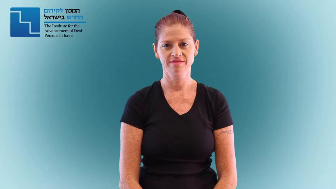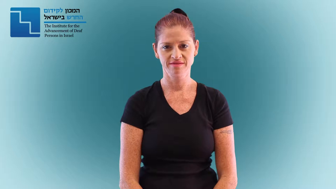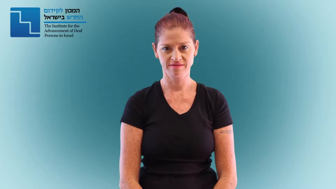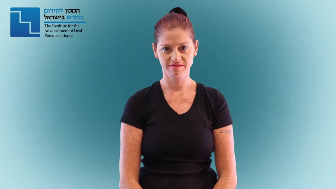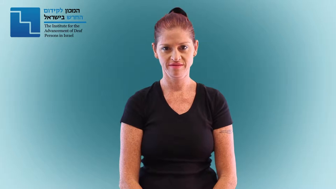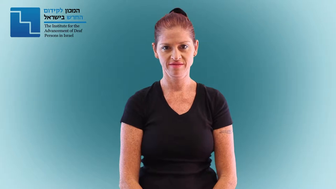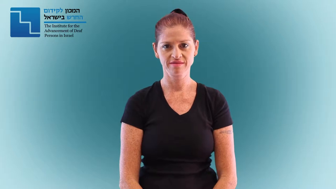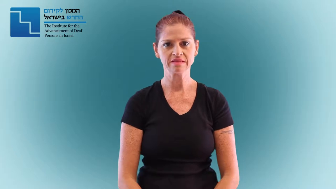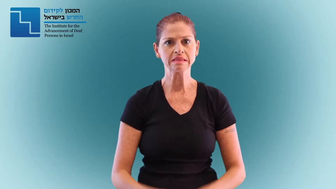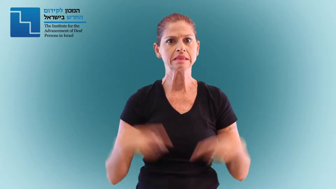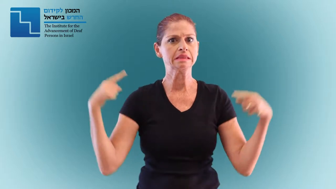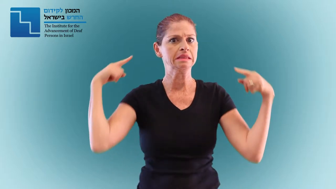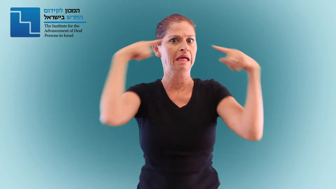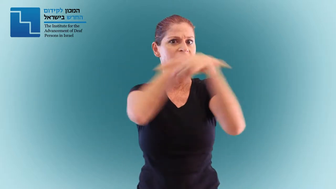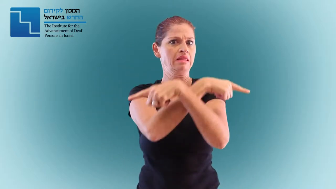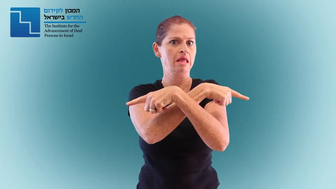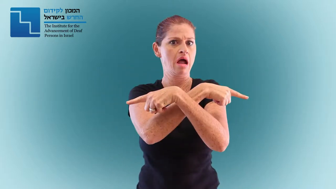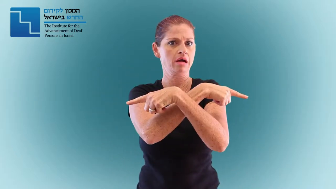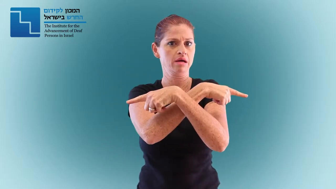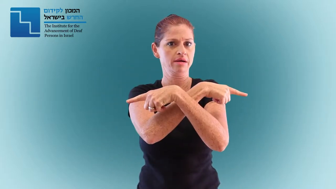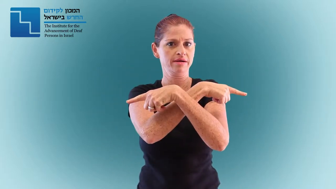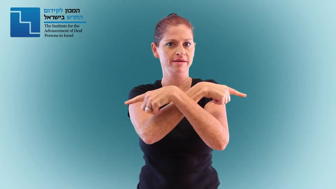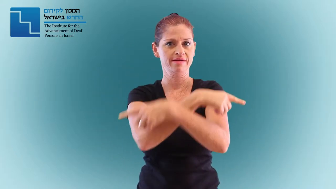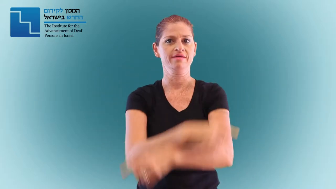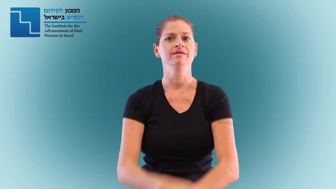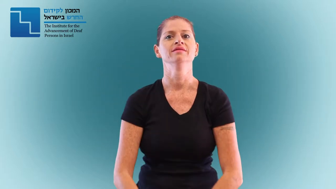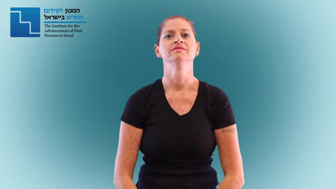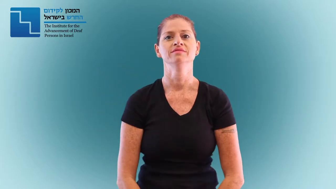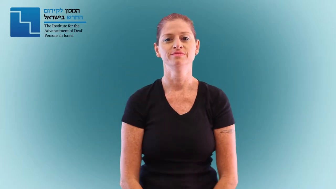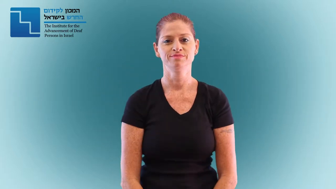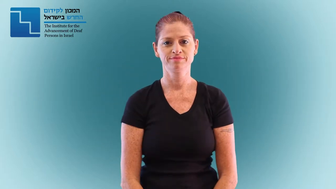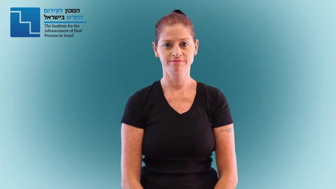אי הבנה